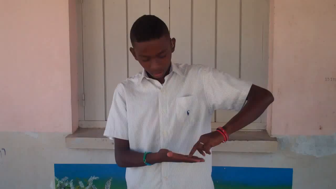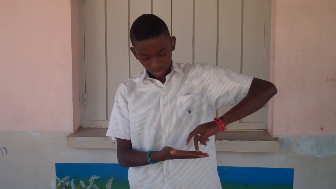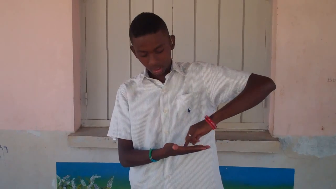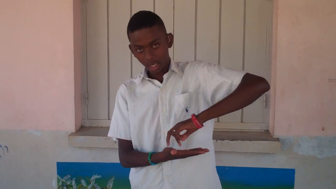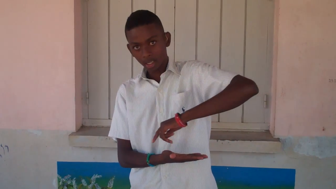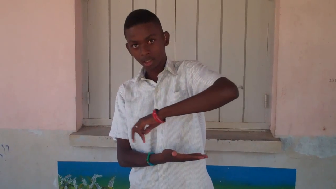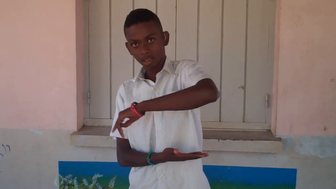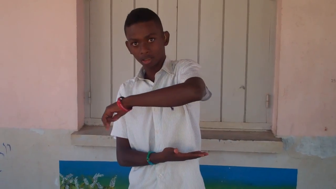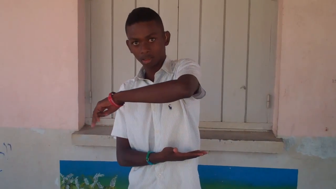mandeha